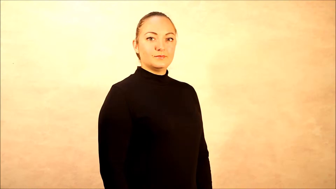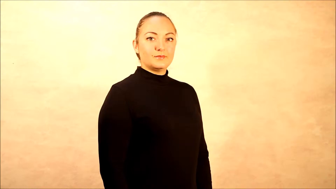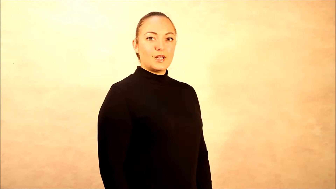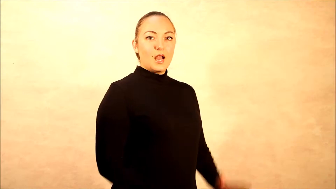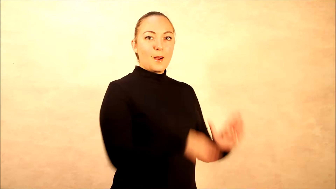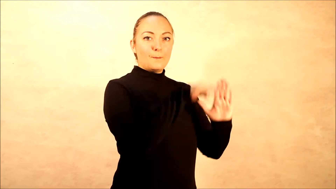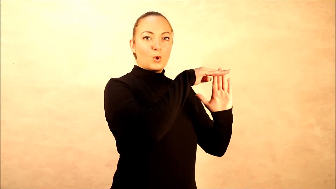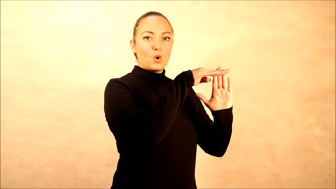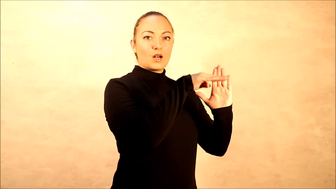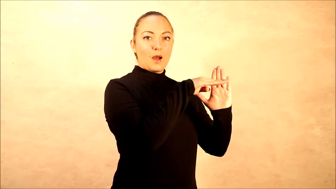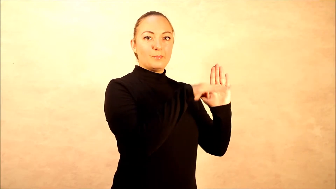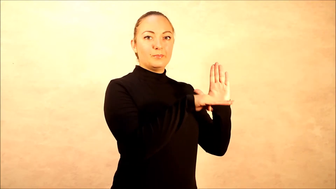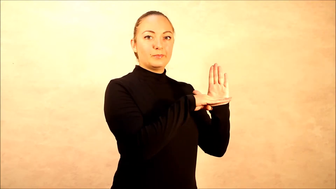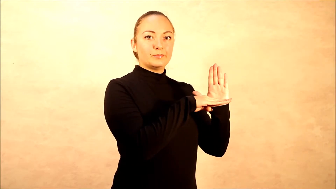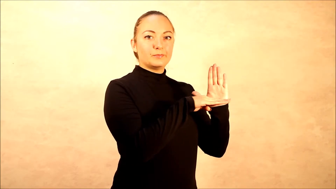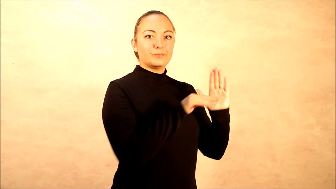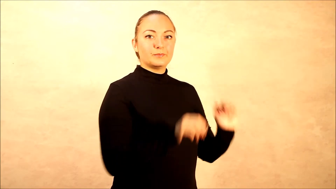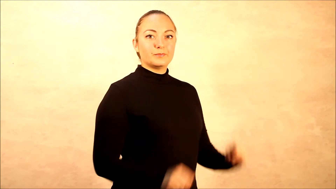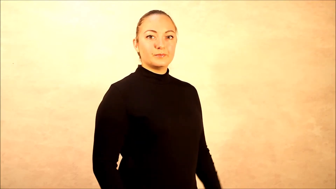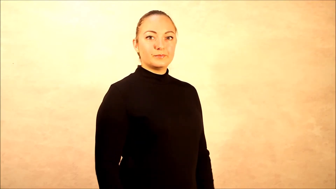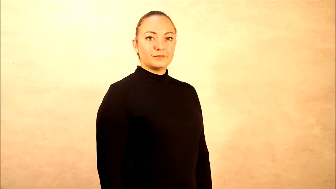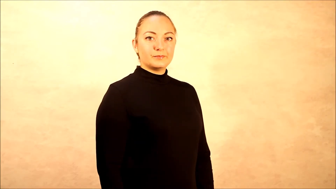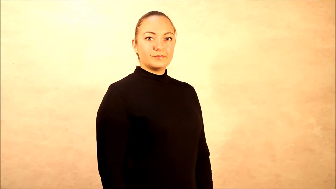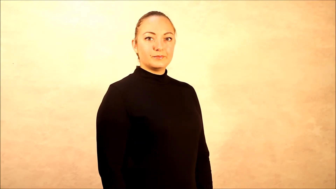Program